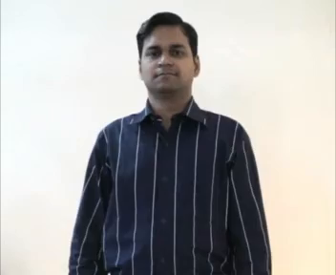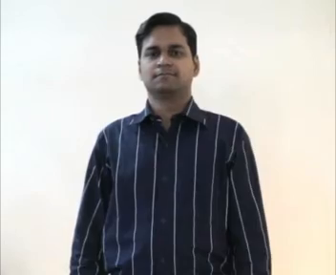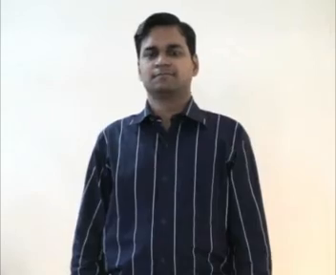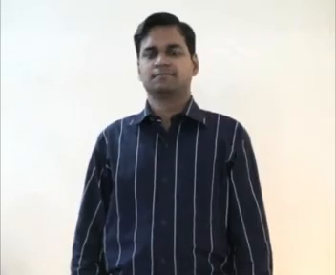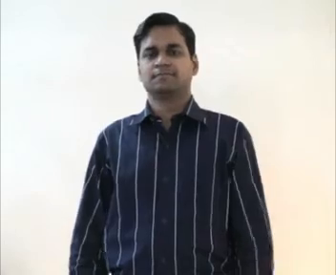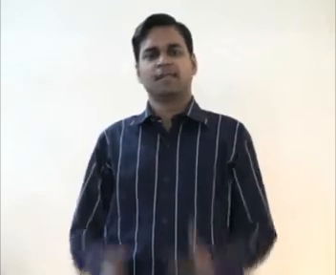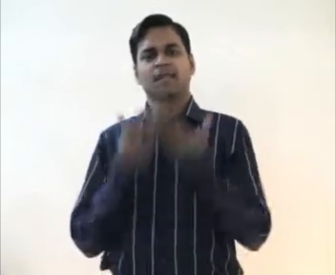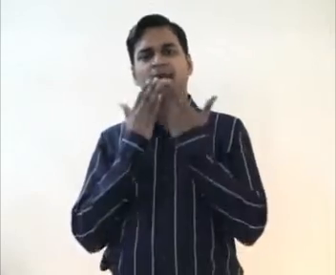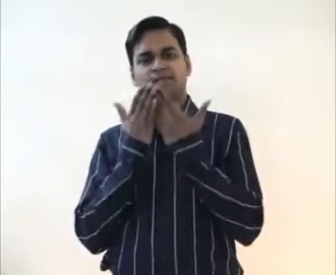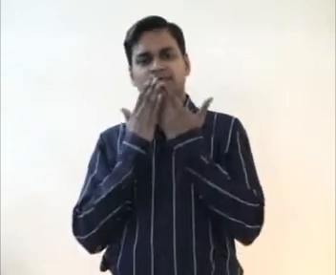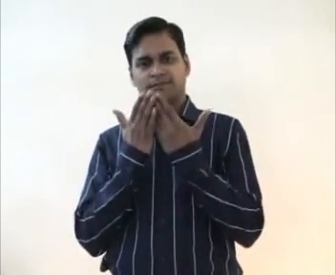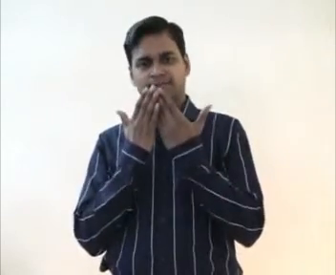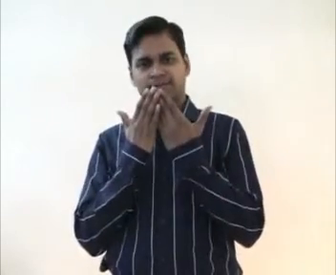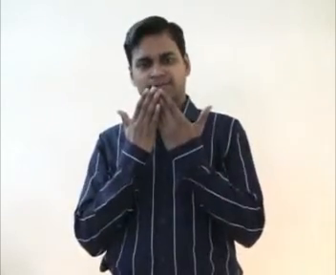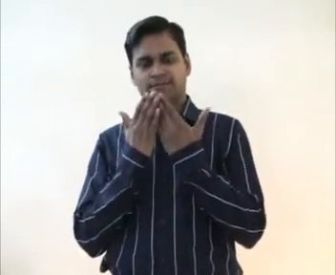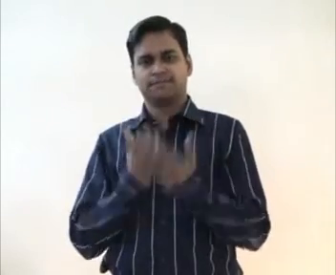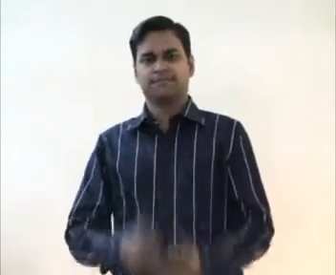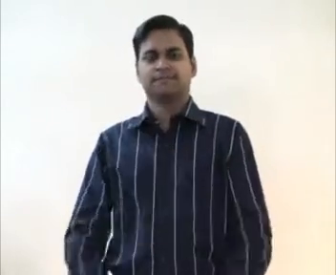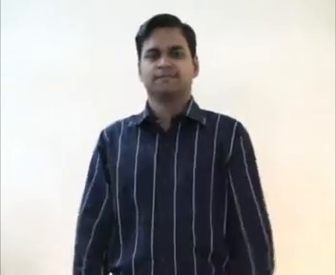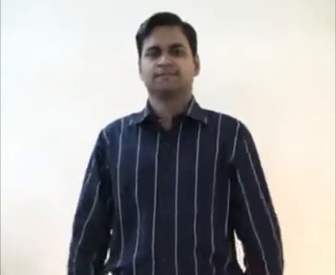ਵਿਦਿਆ